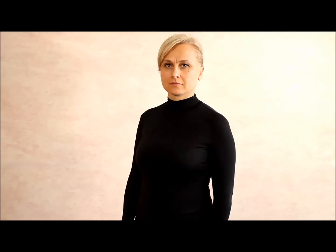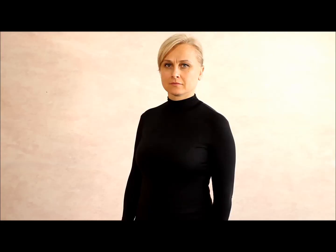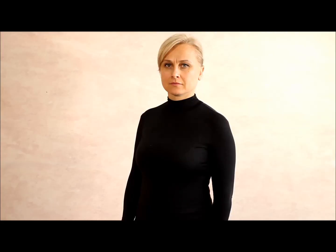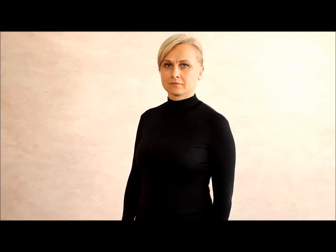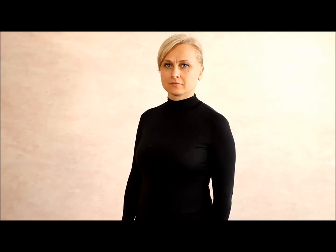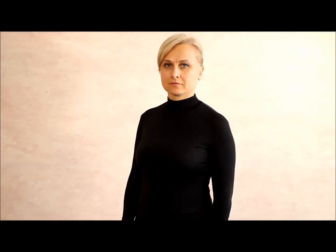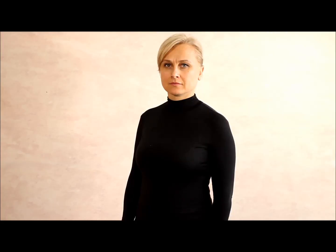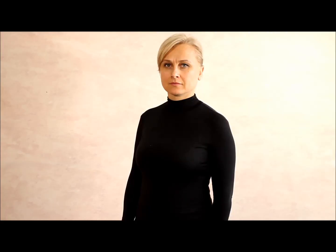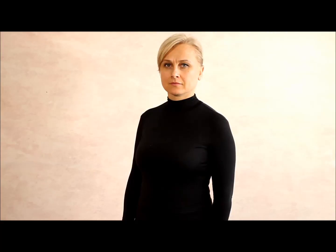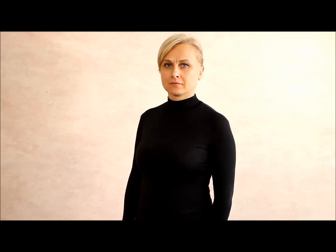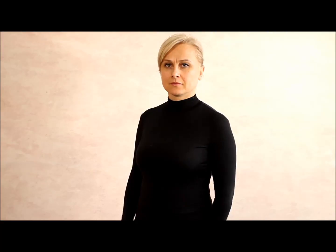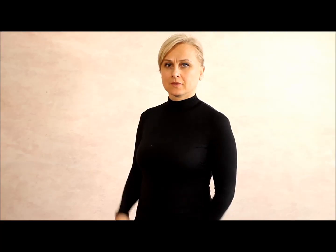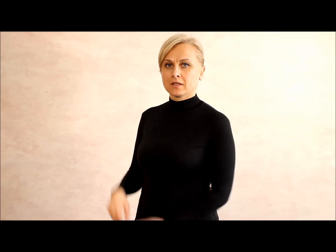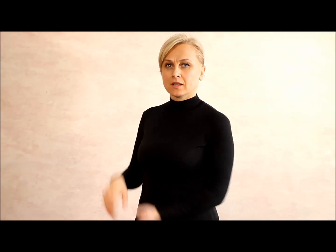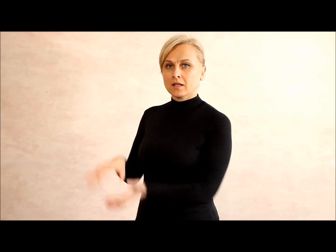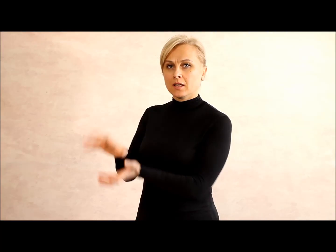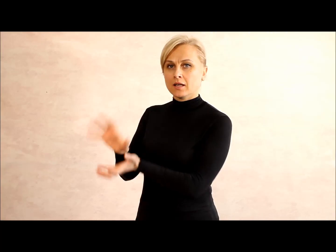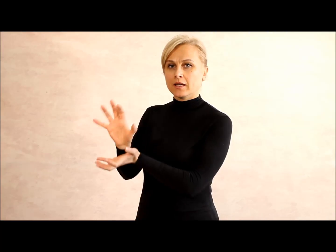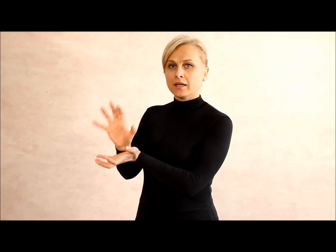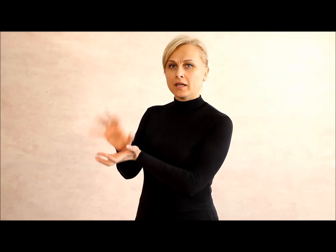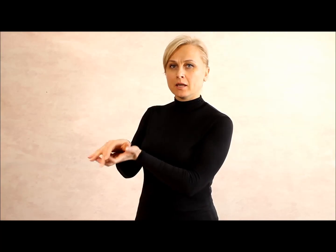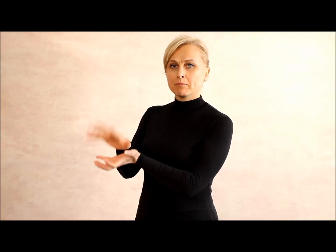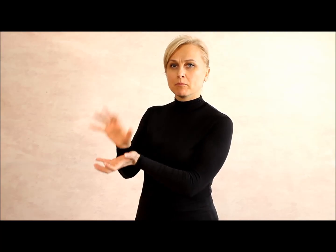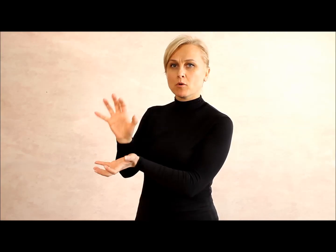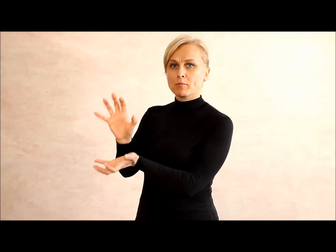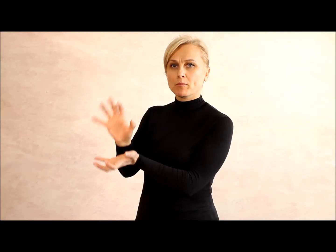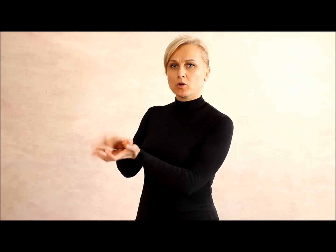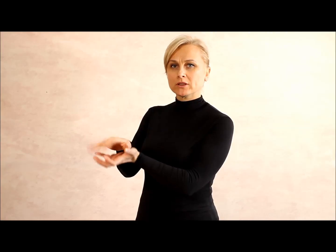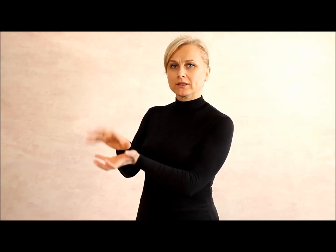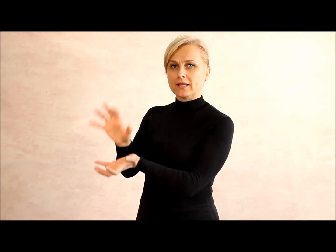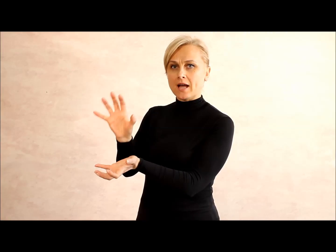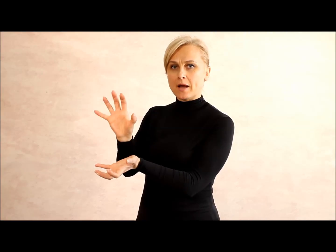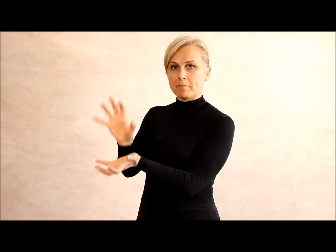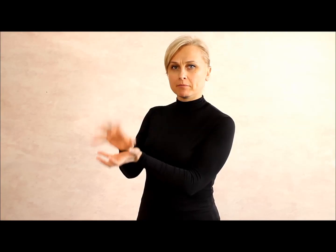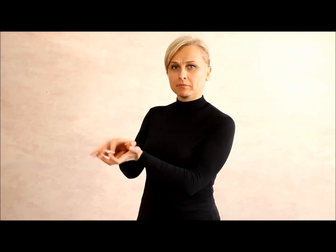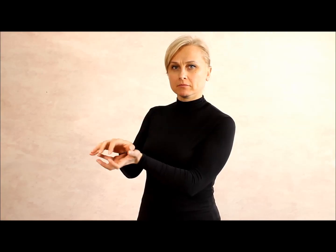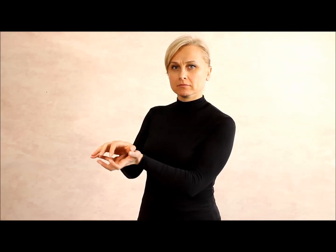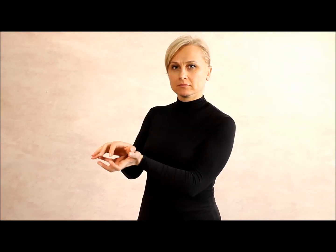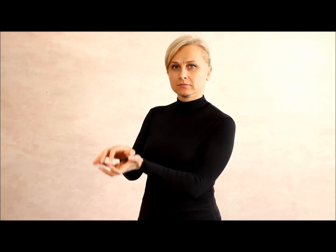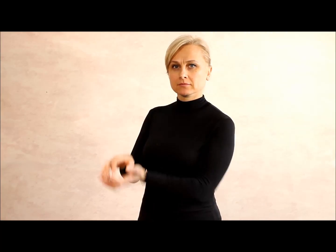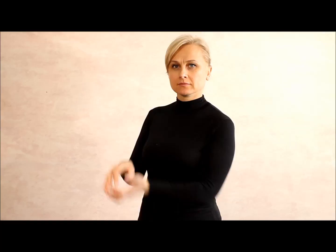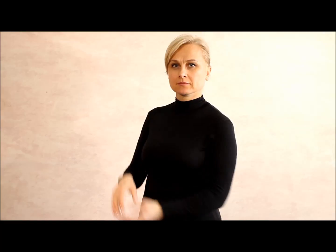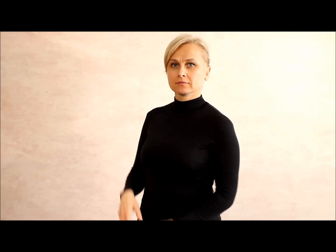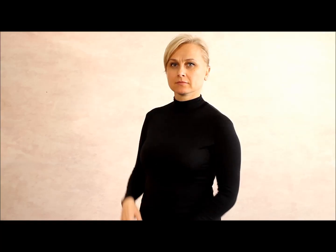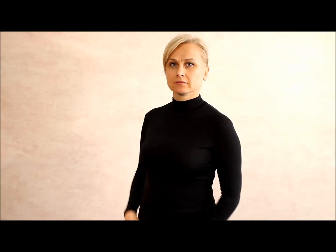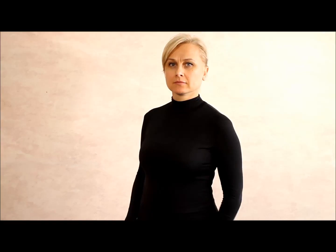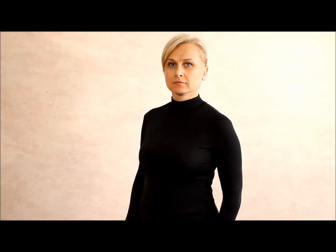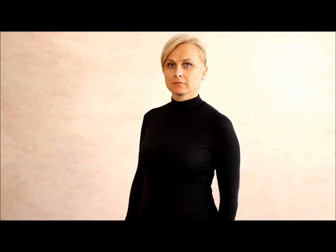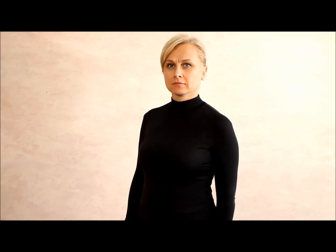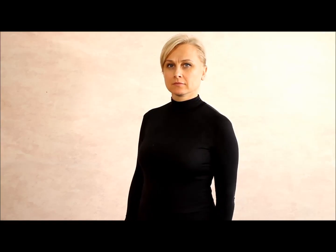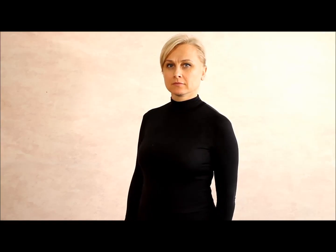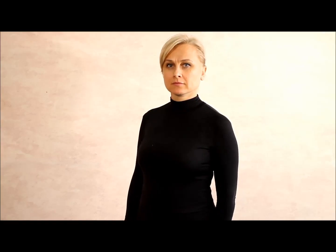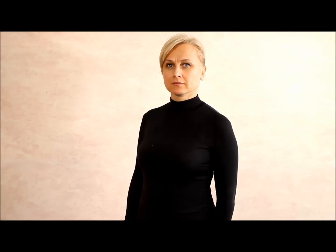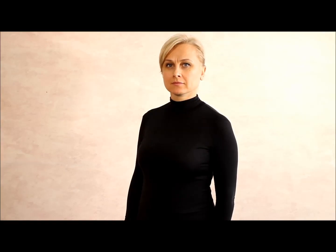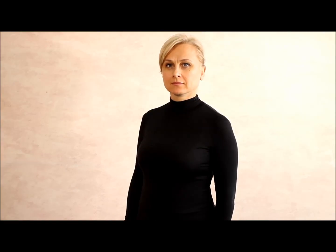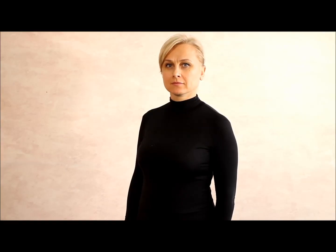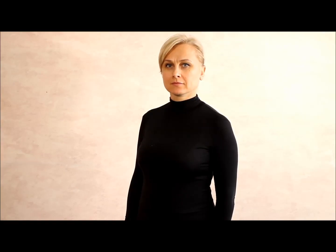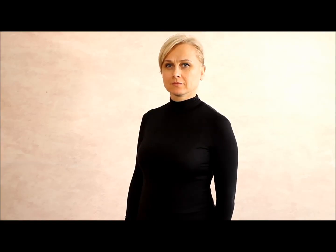Hipopotam